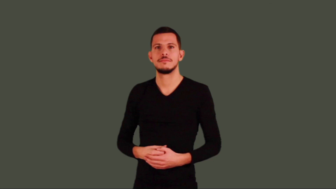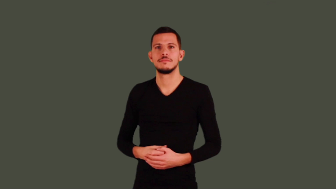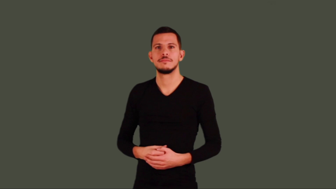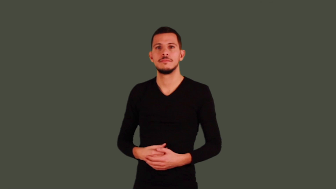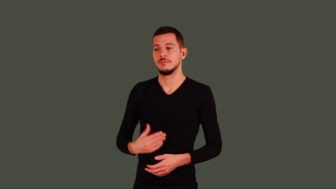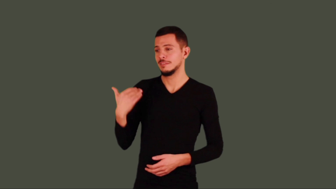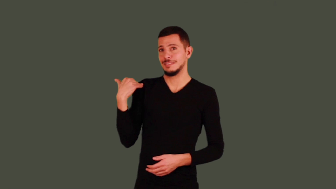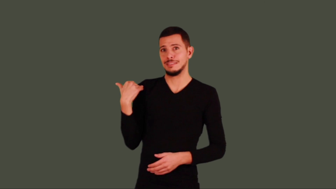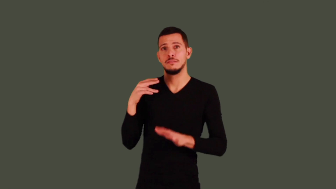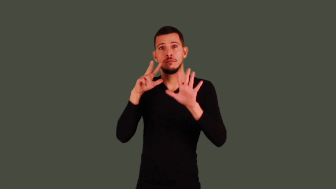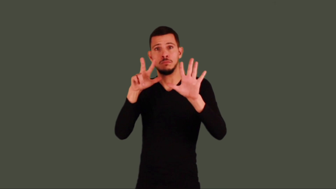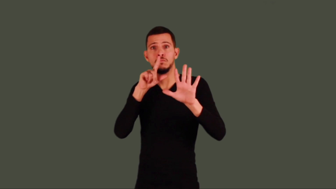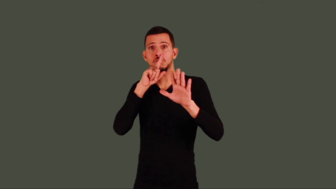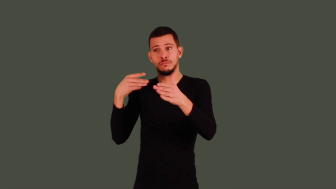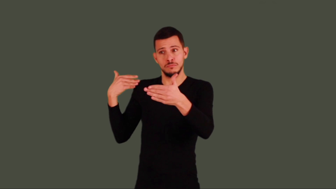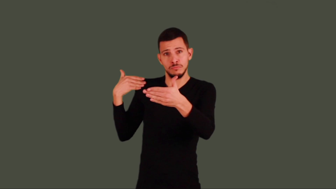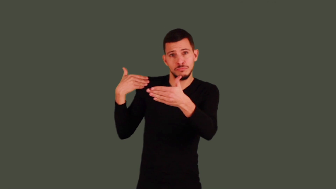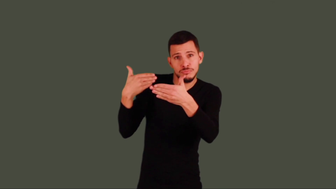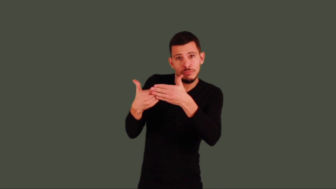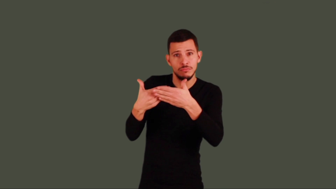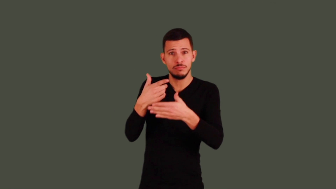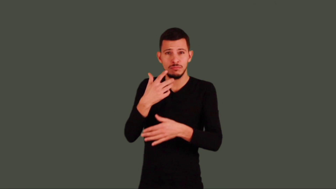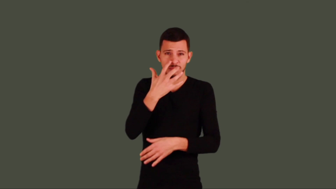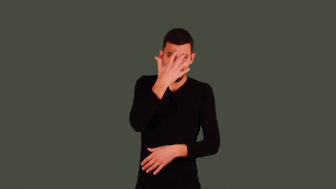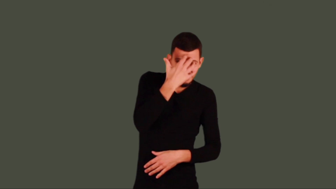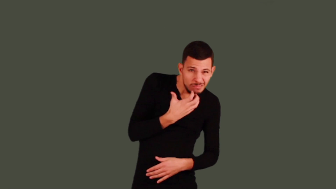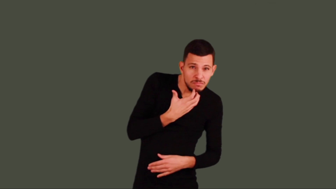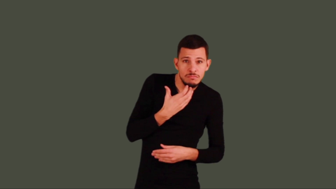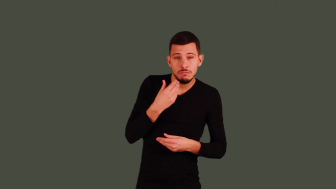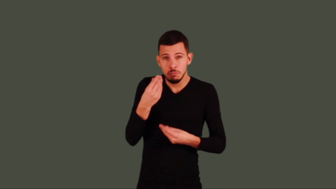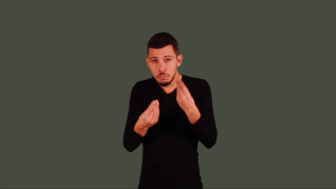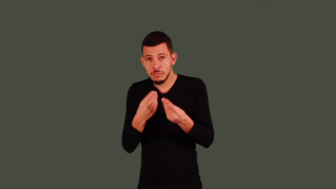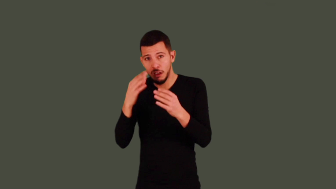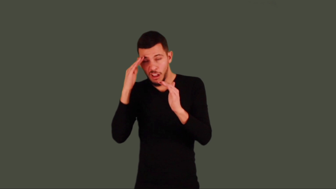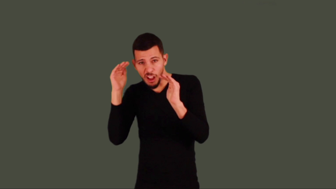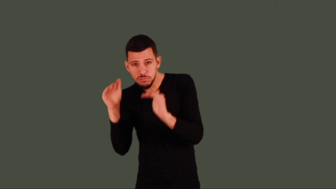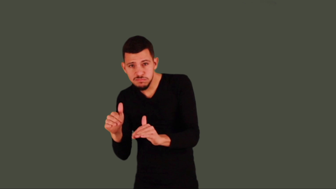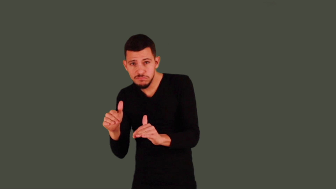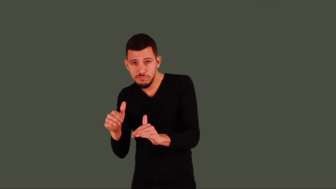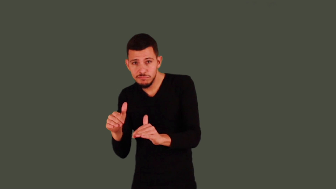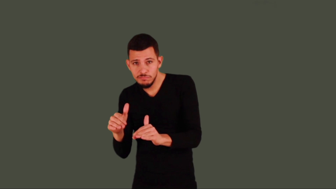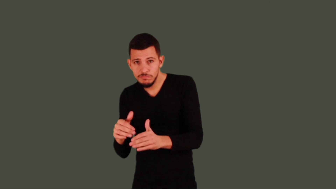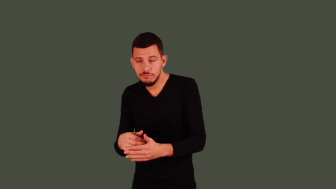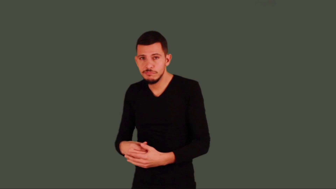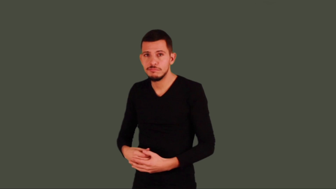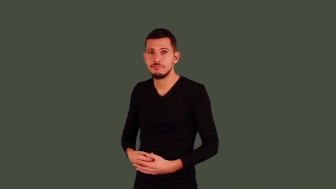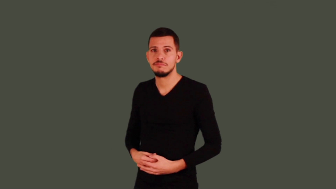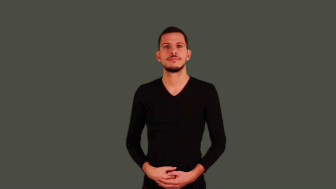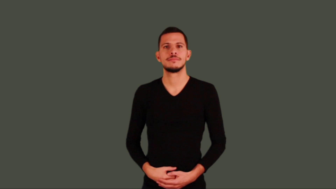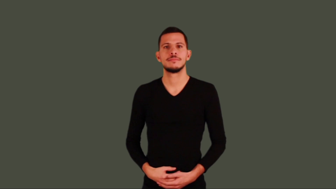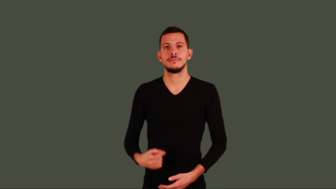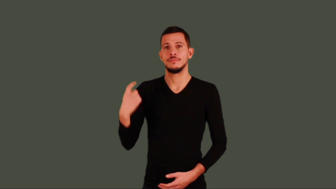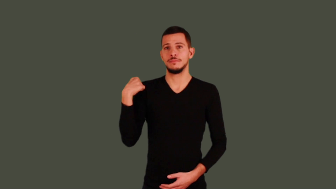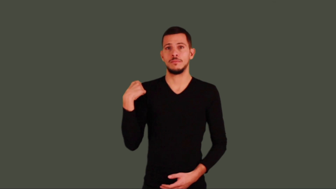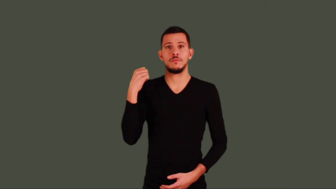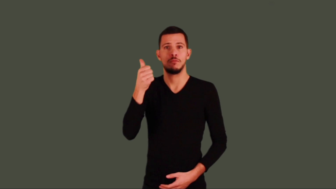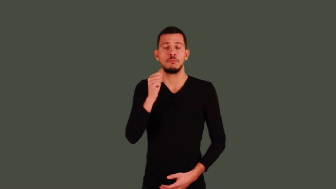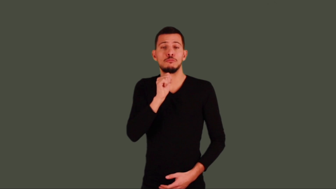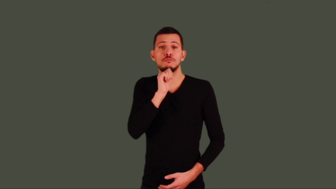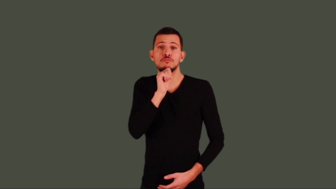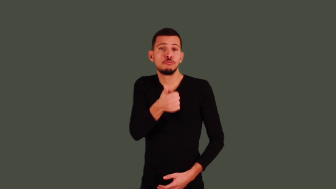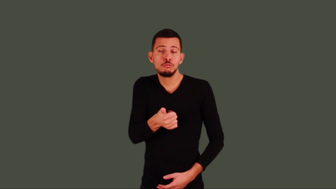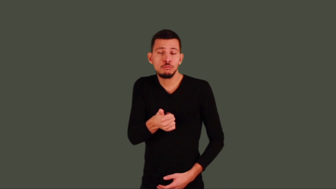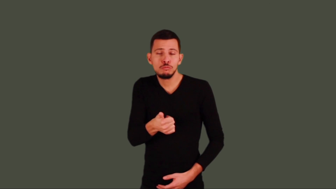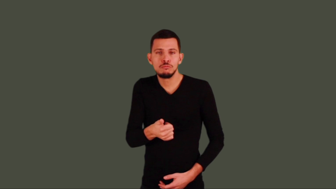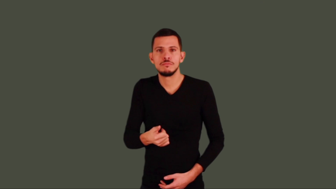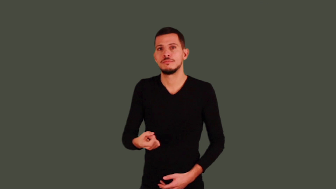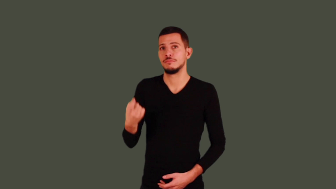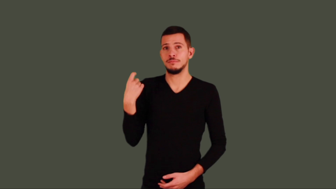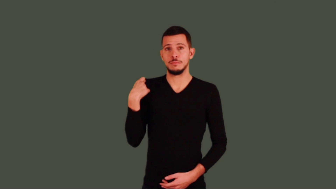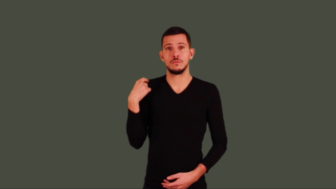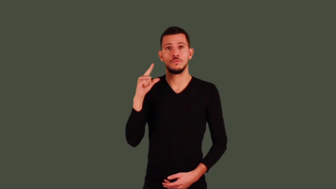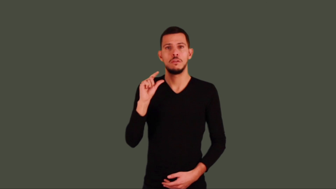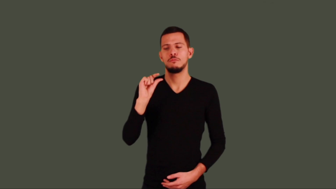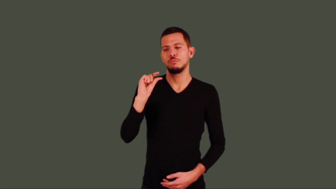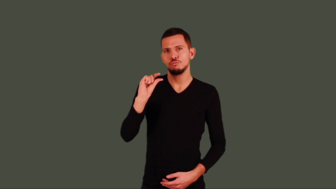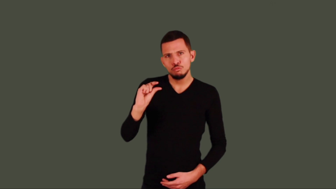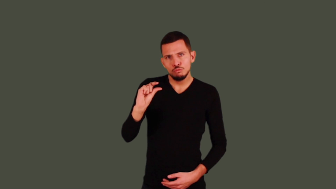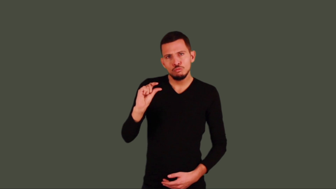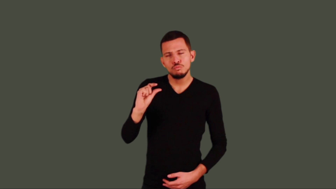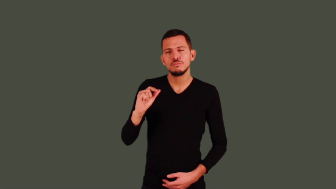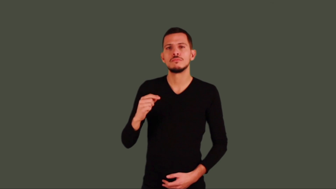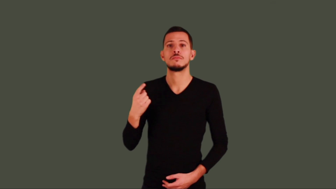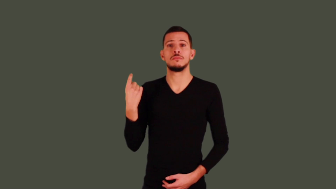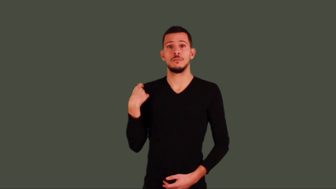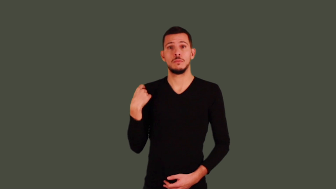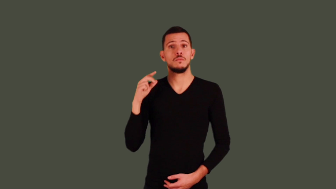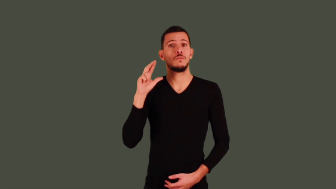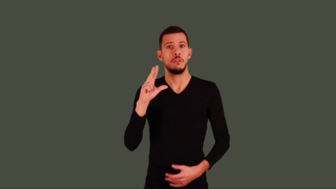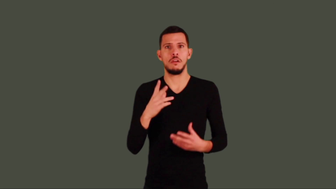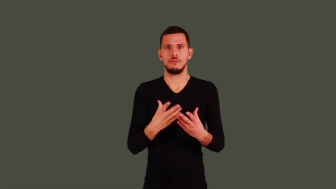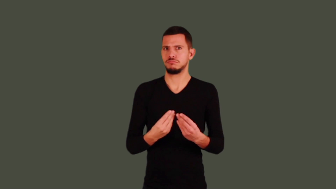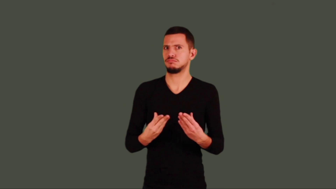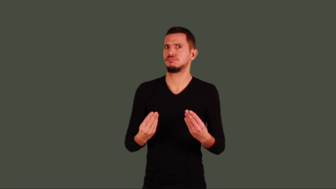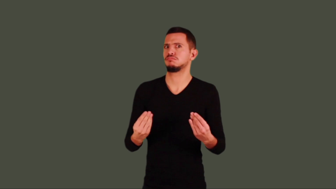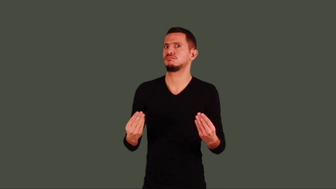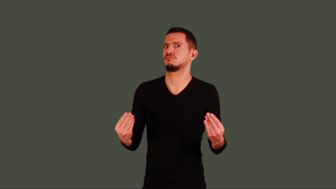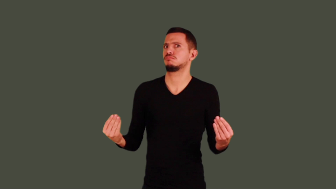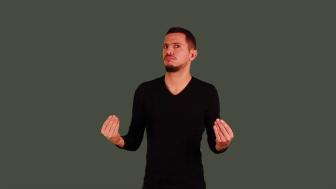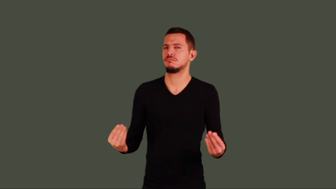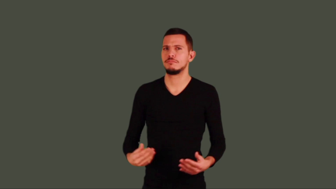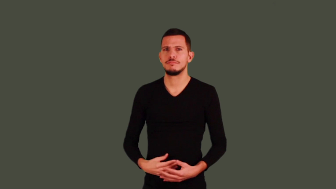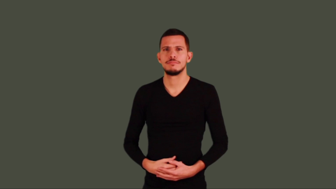AU COURS DES 8 DERNIERS JOURS VOUS AVEZ ETE TRISTE OU DEPRIME